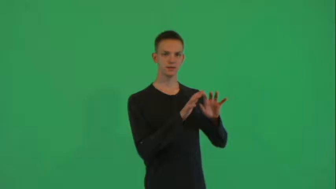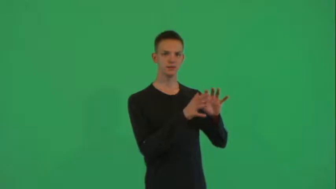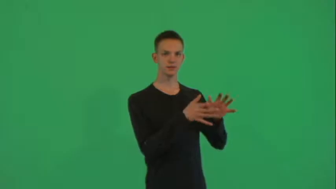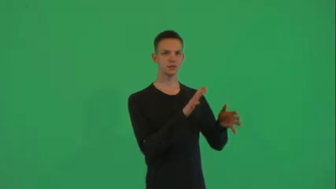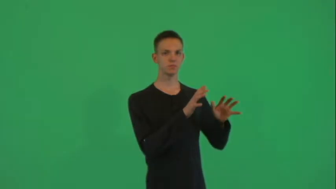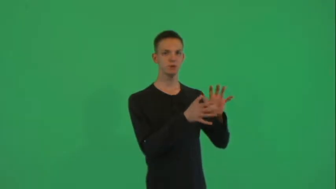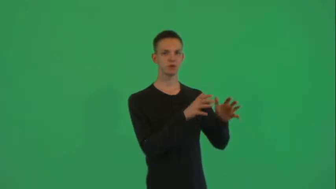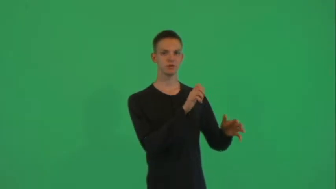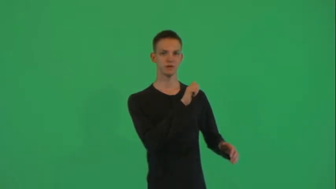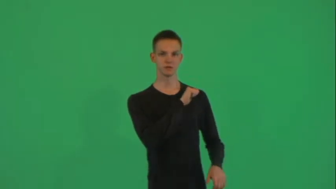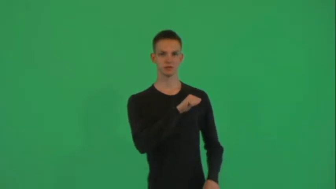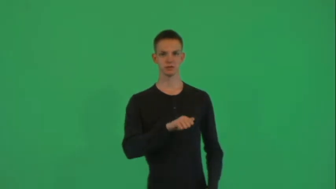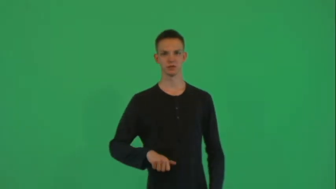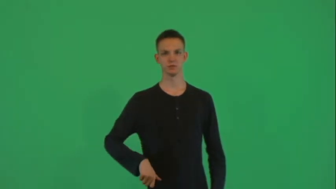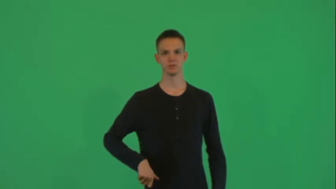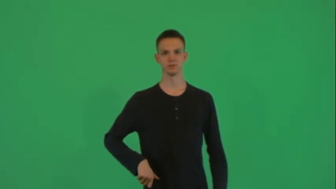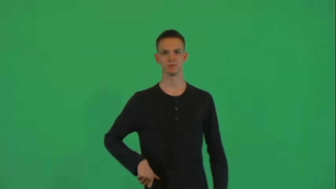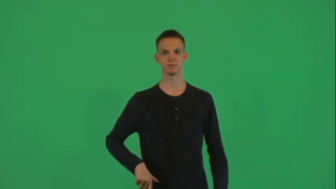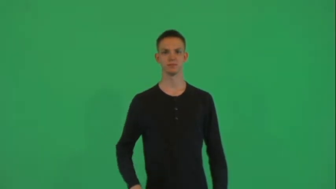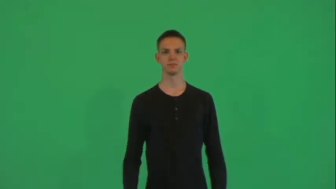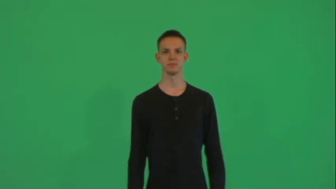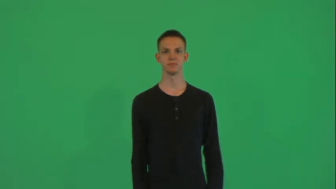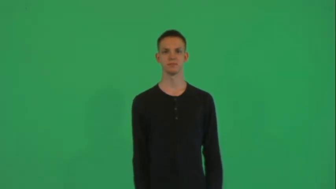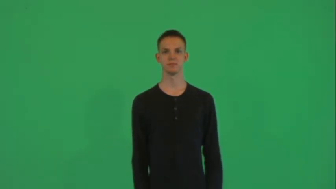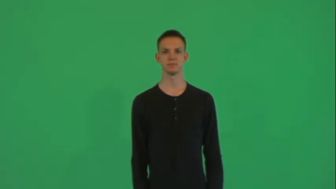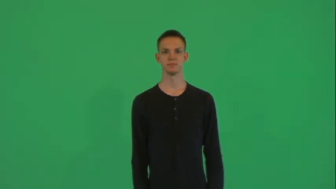zaopiekować się